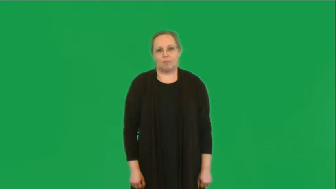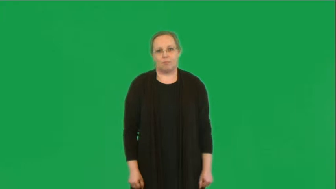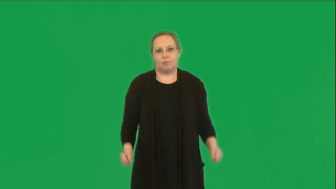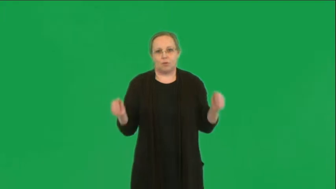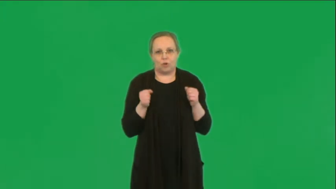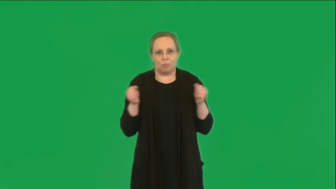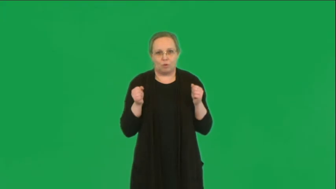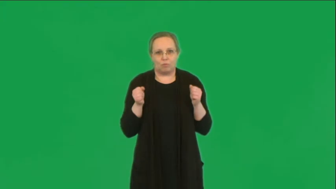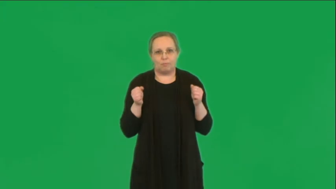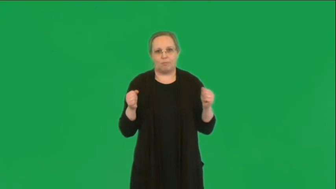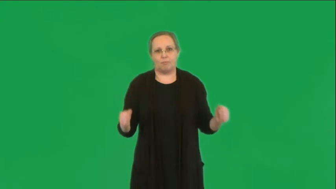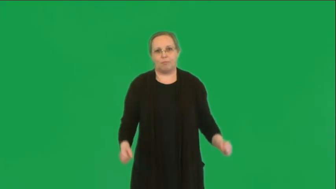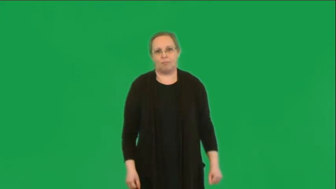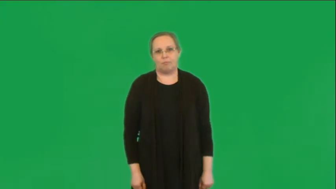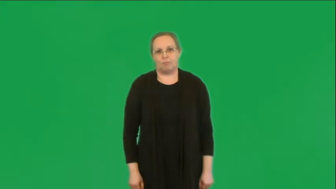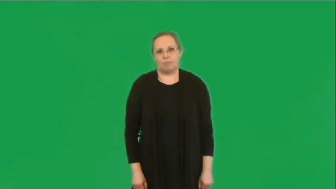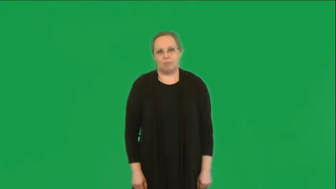zimno